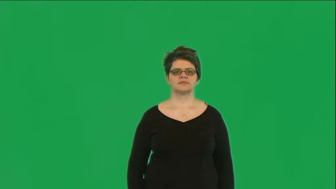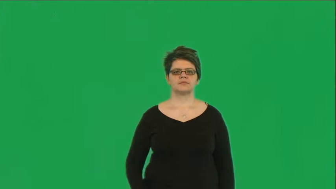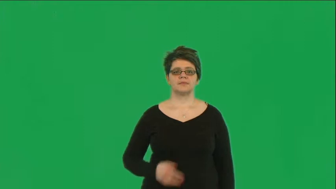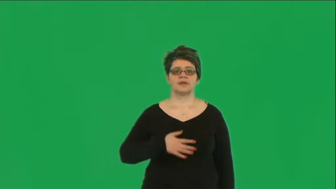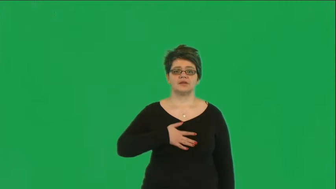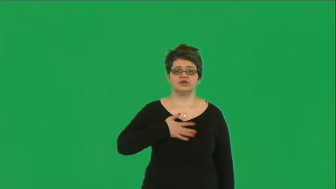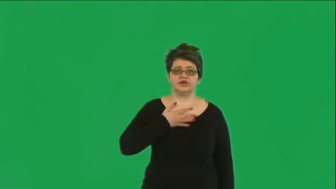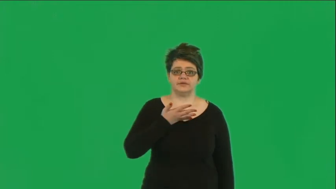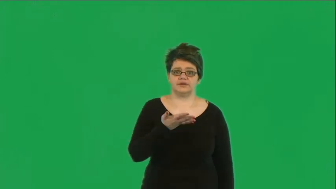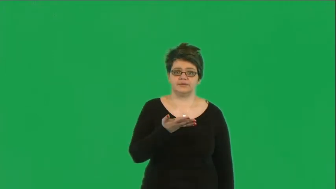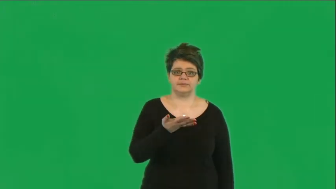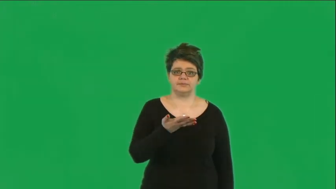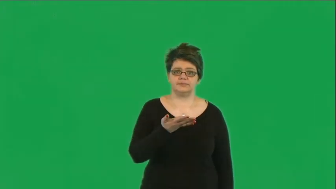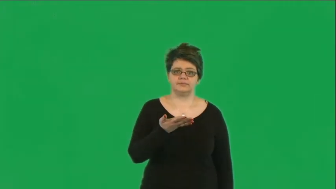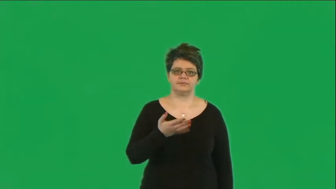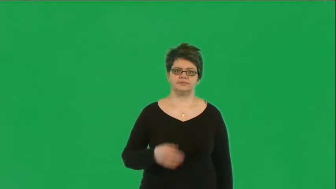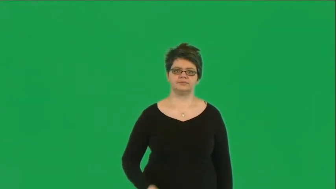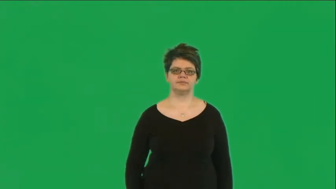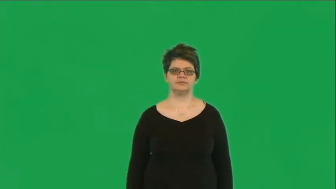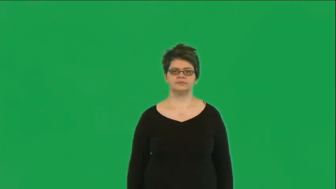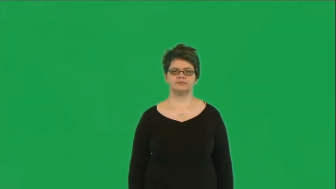dziwny